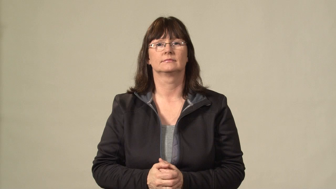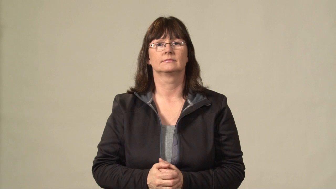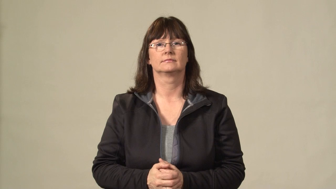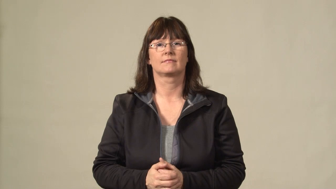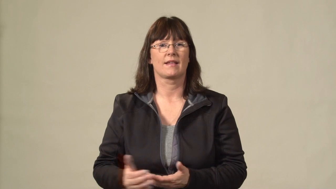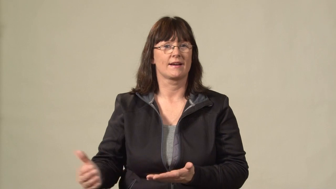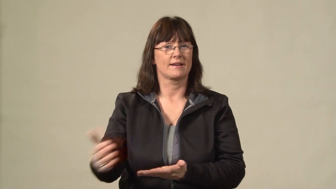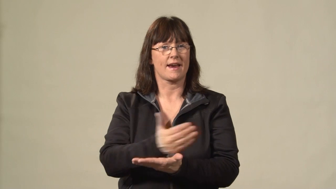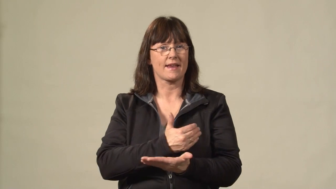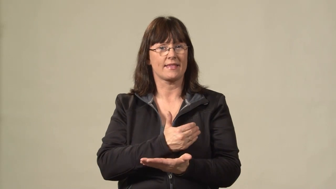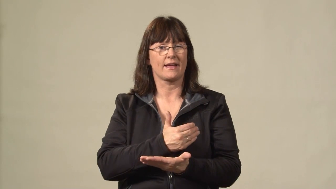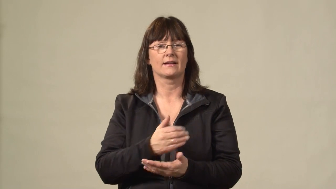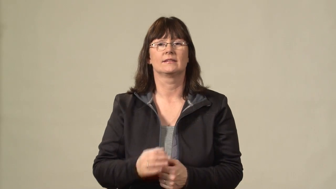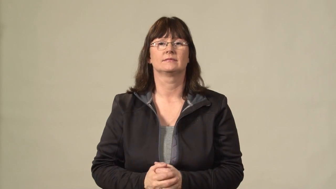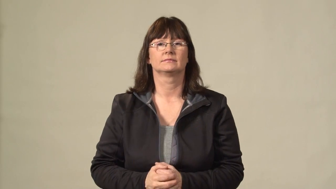Græða